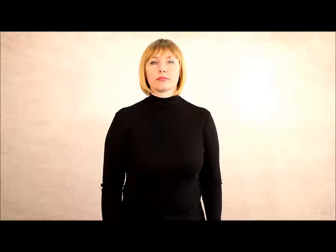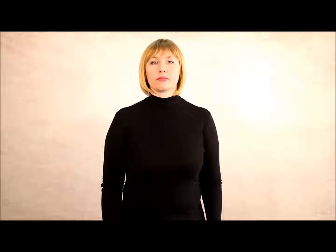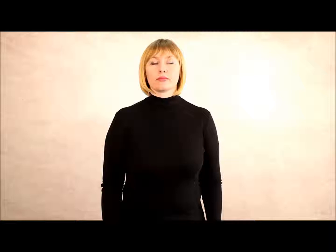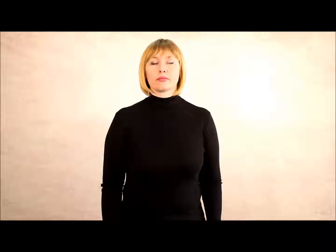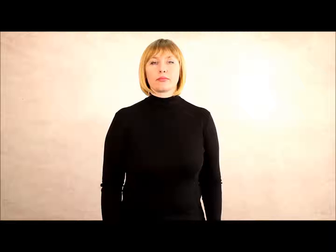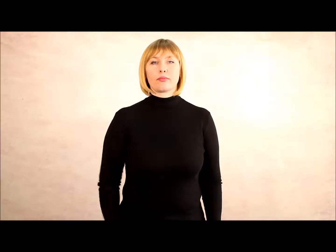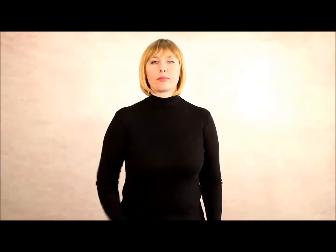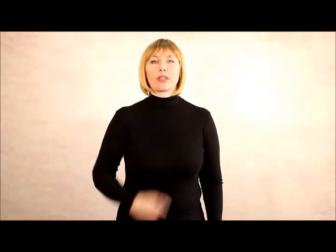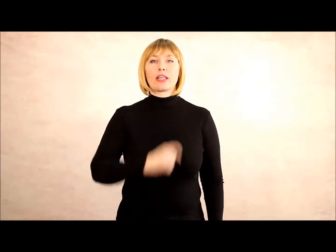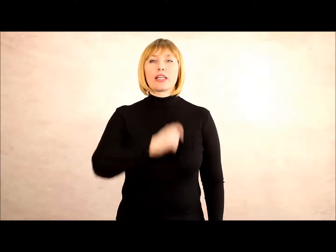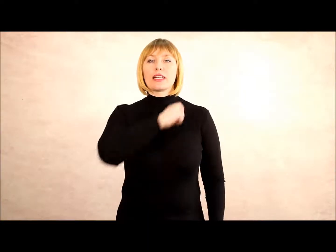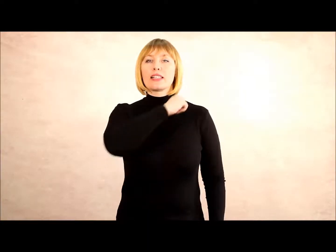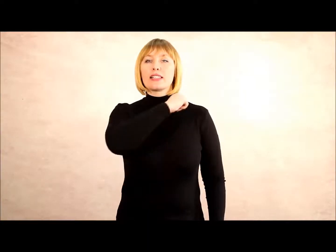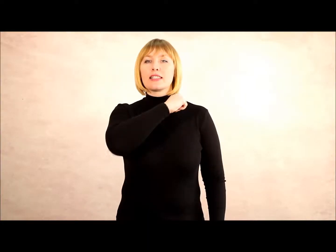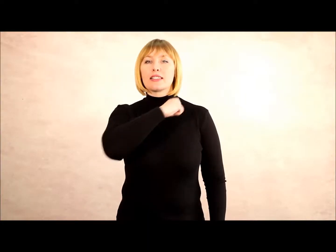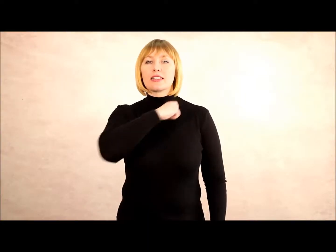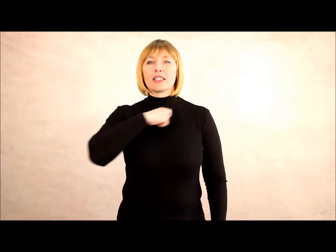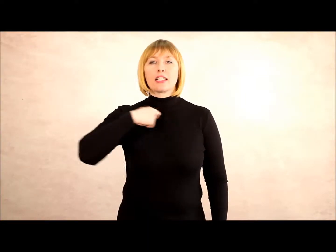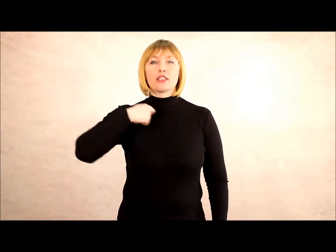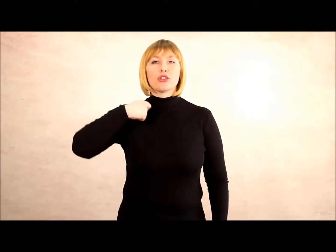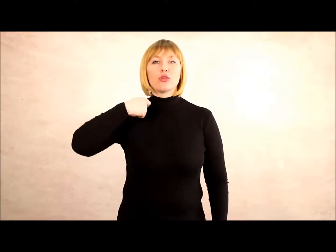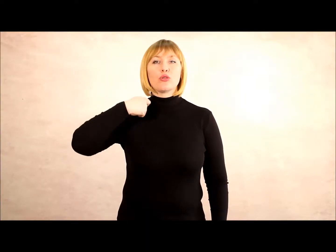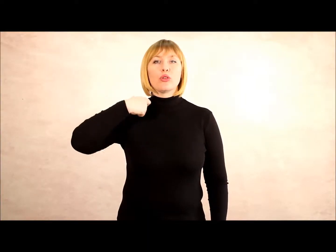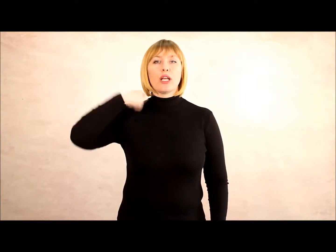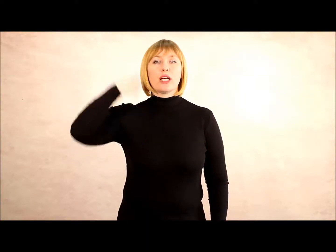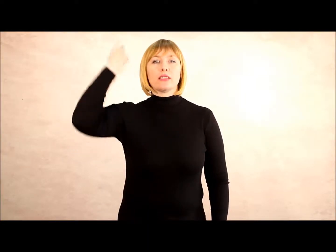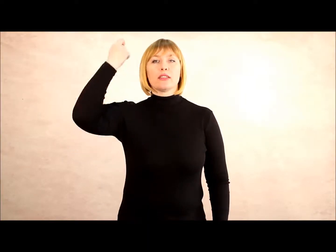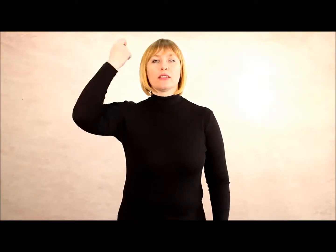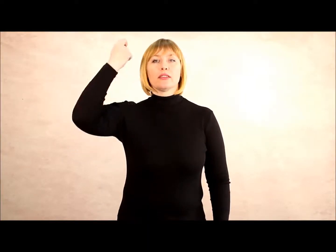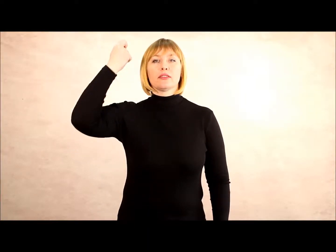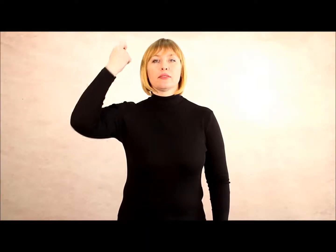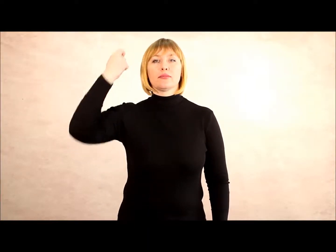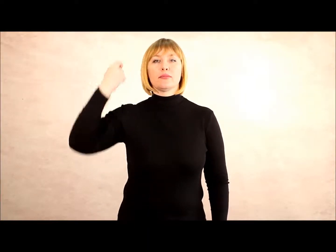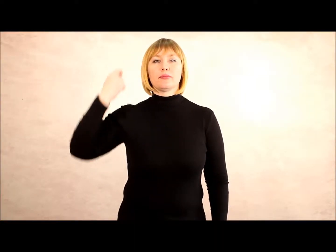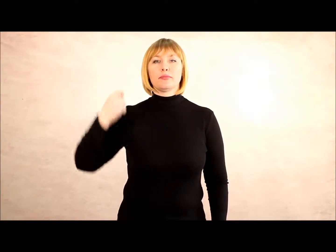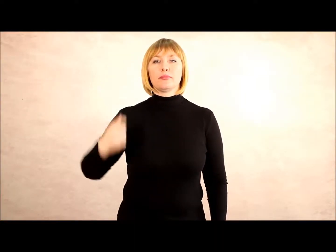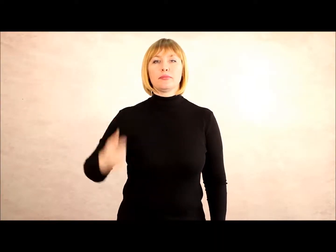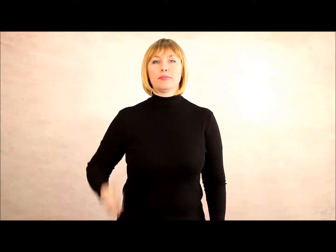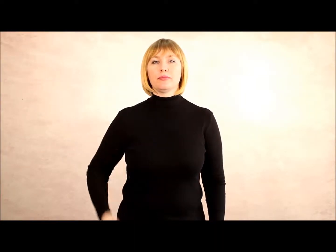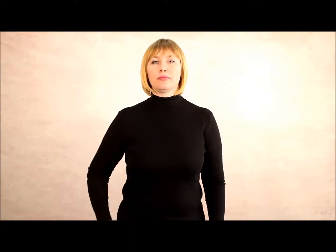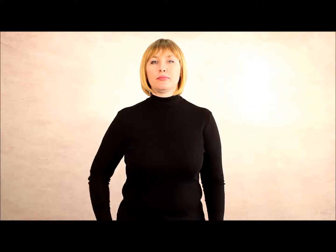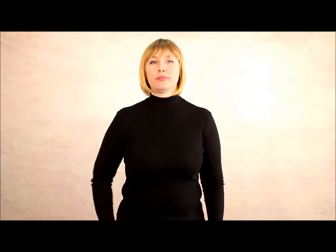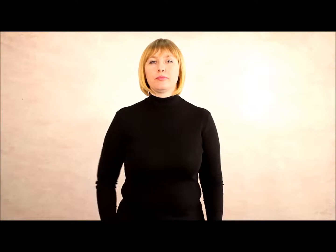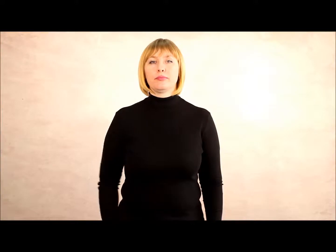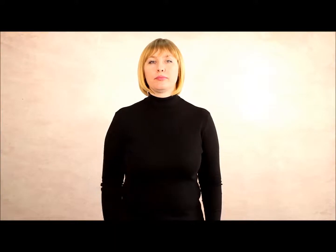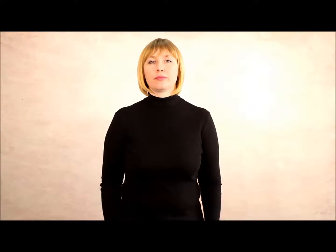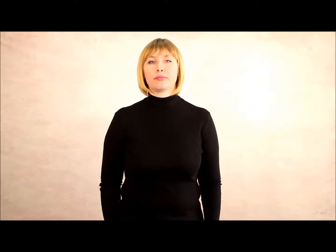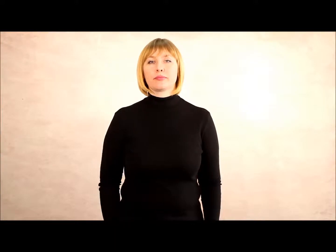Strangulat